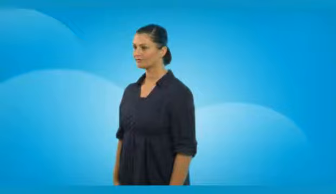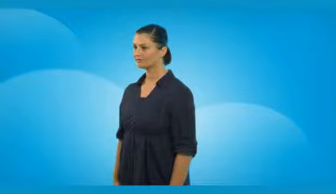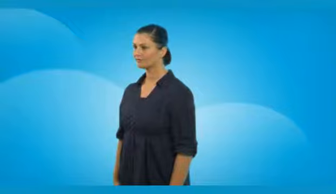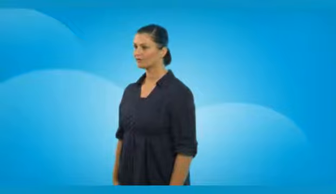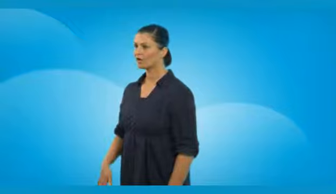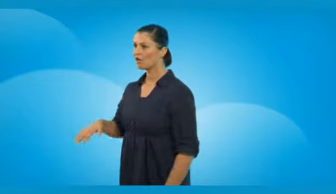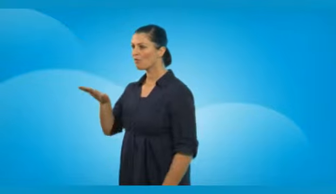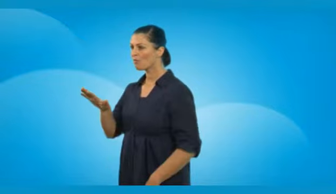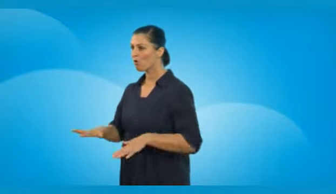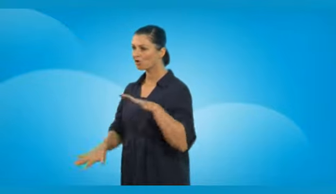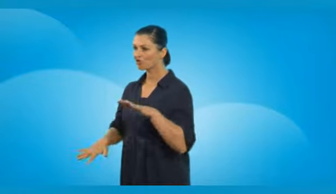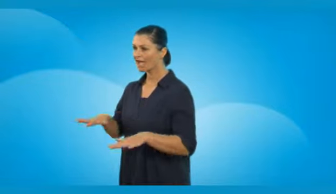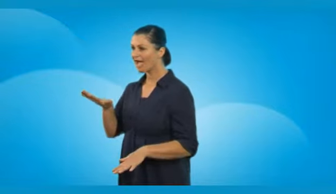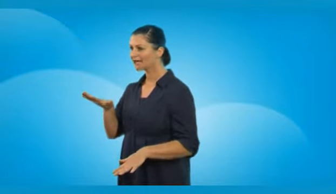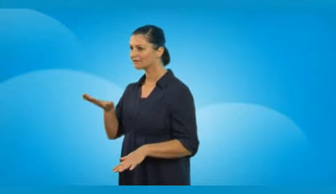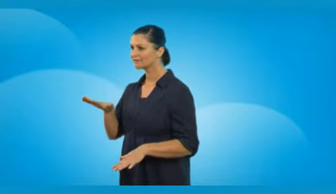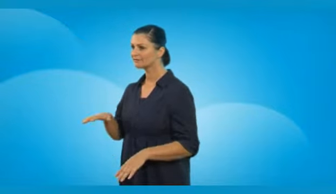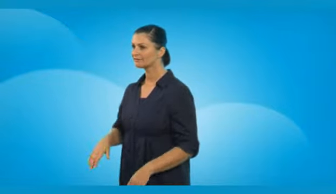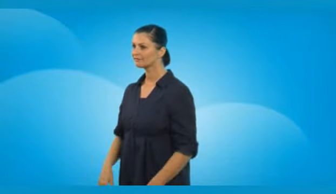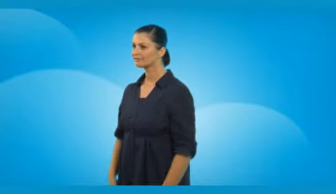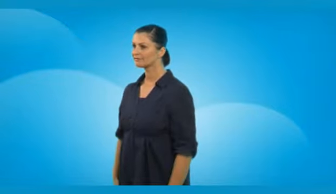Mocsár